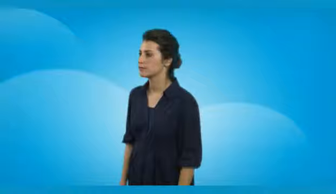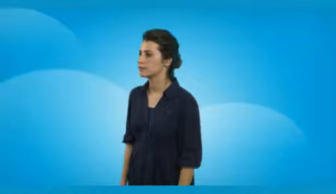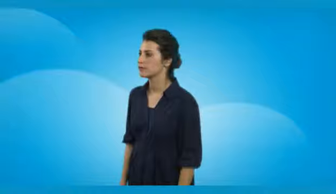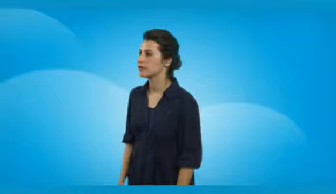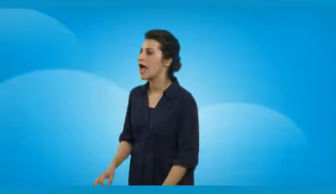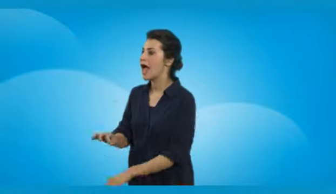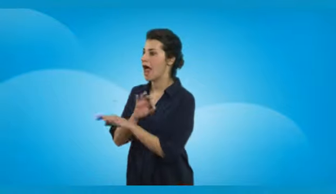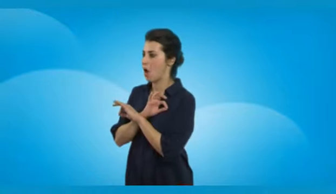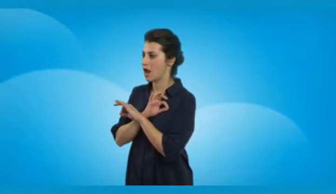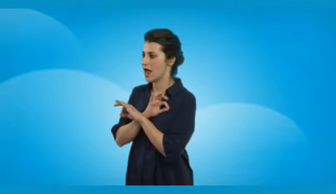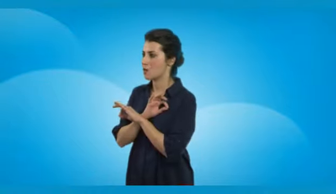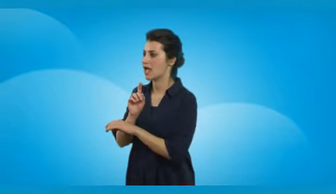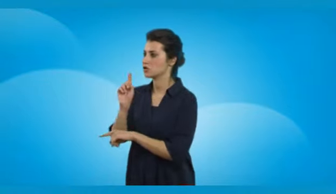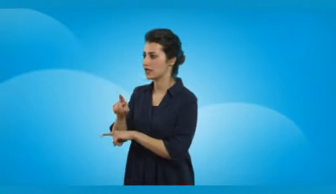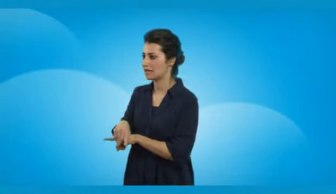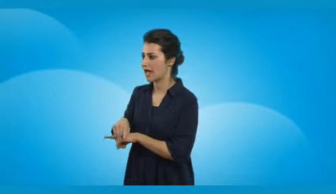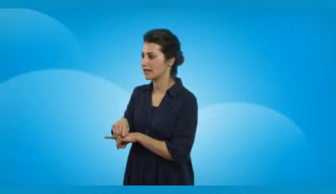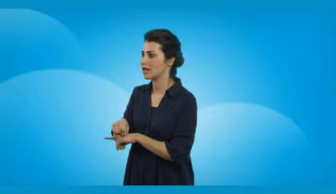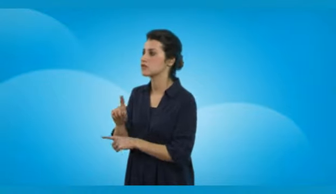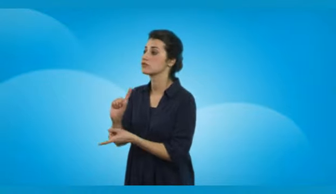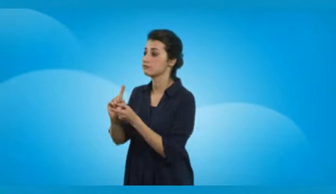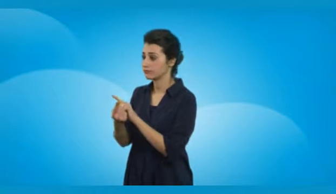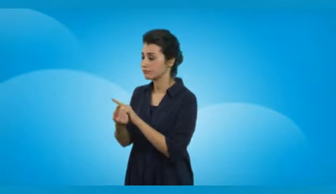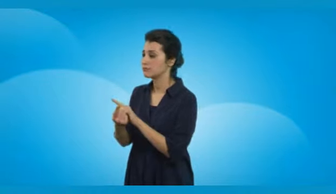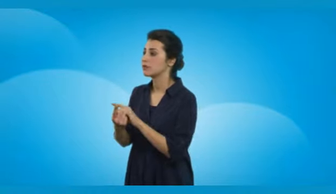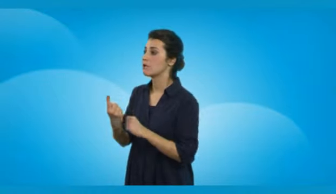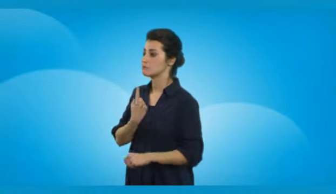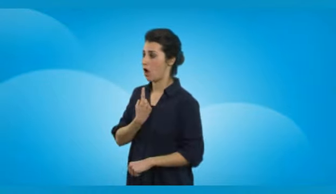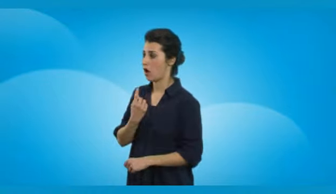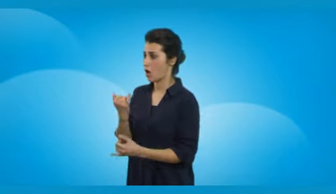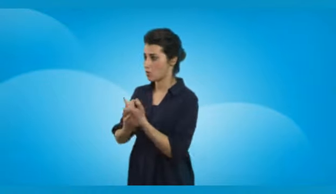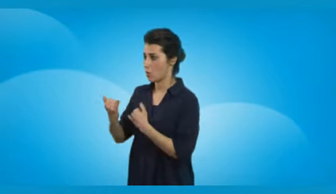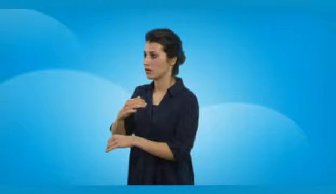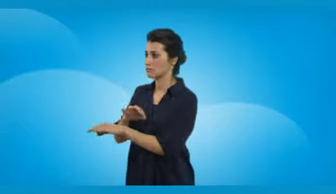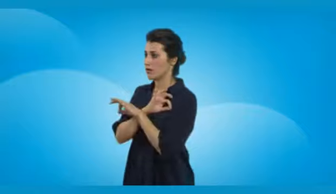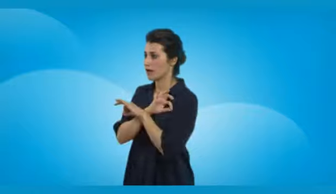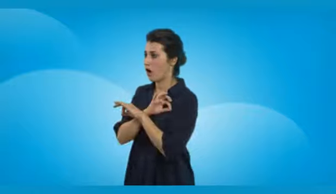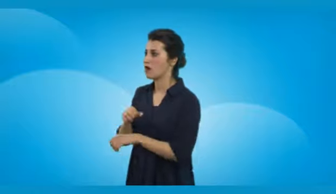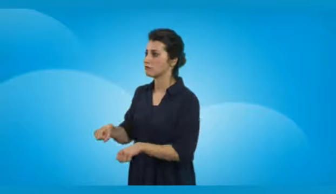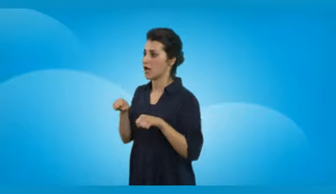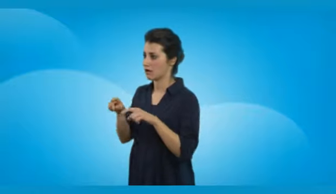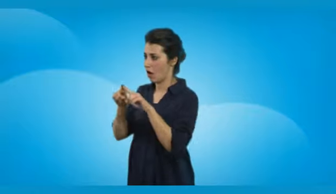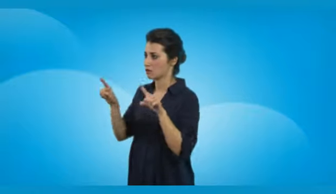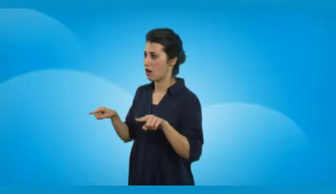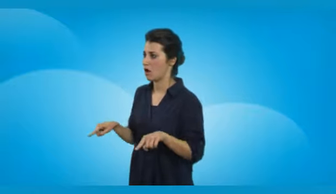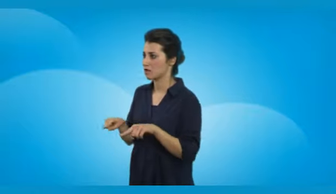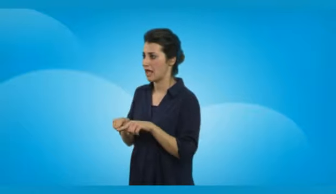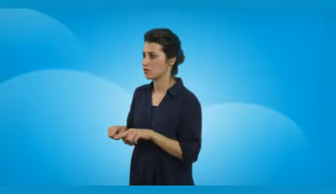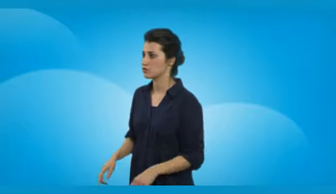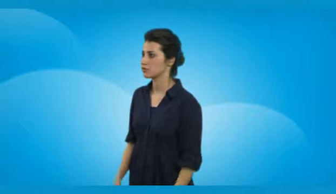Elhalálozási rendelkezés